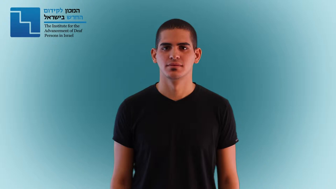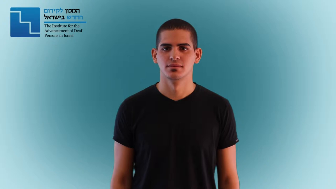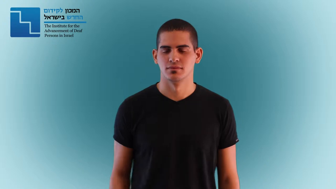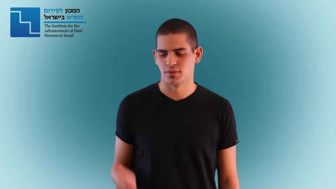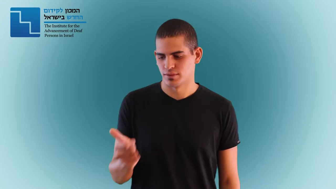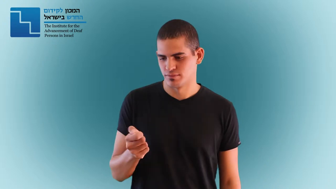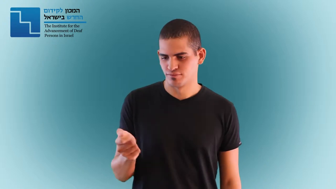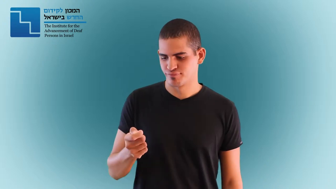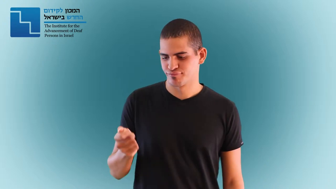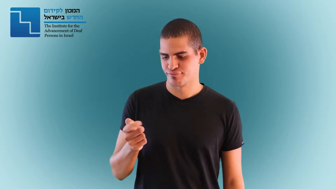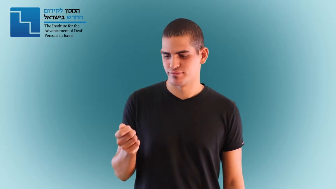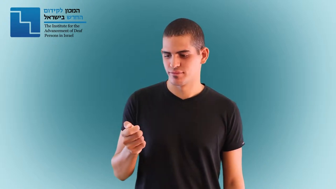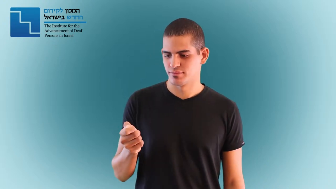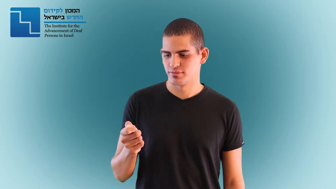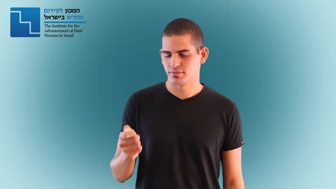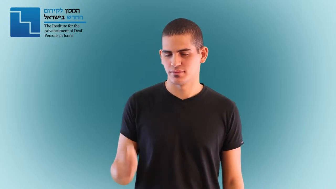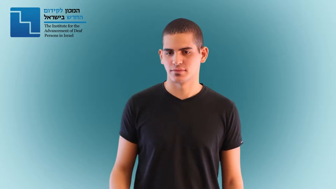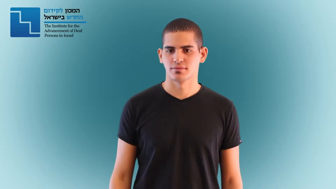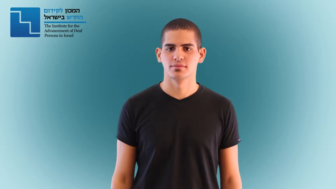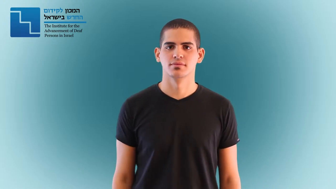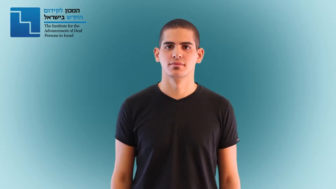למסרר (לסמס)